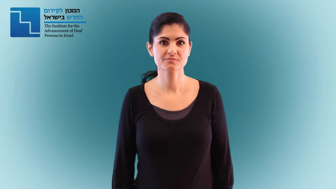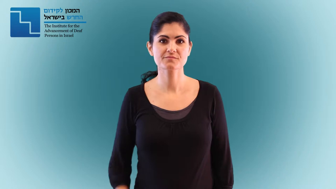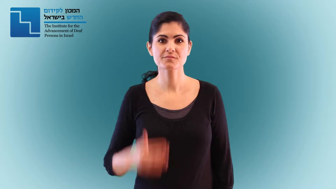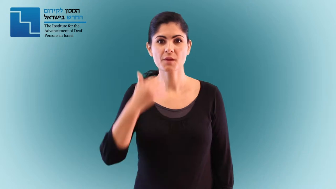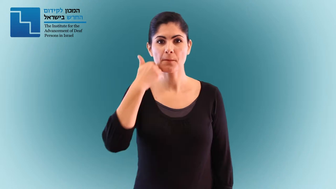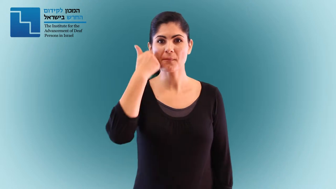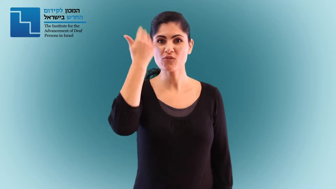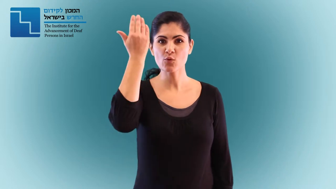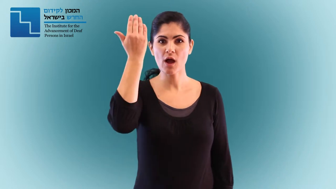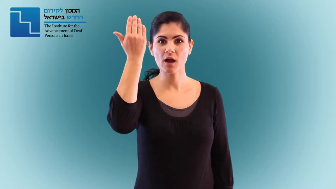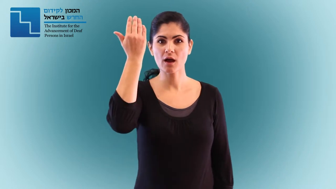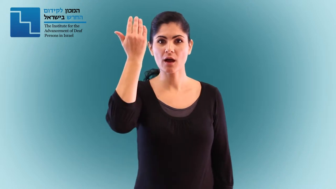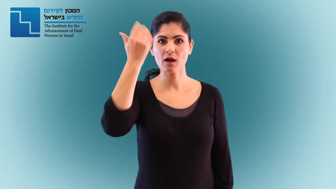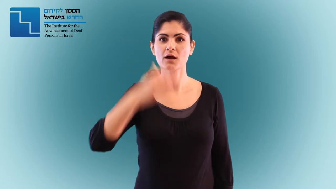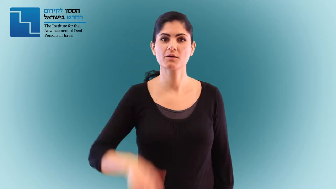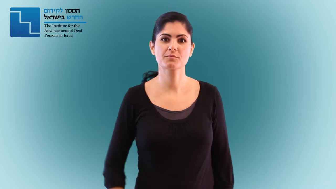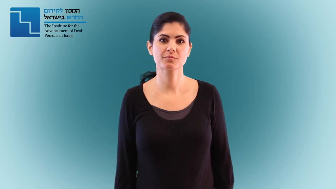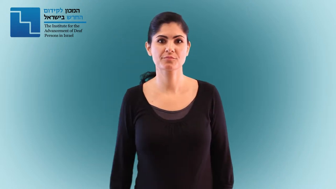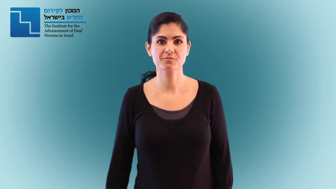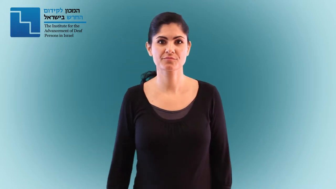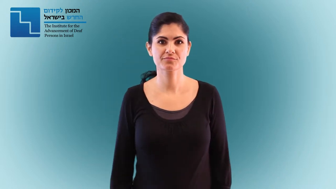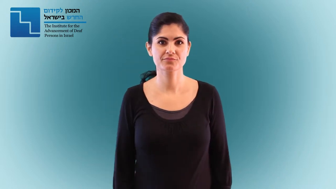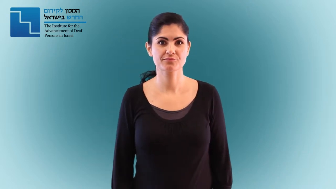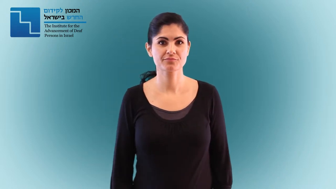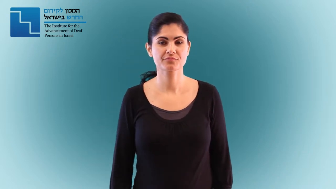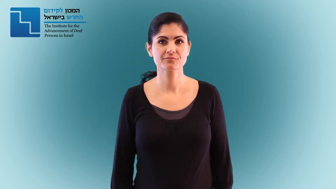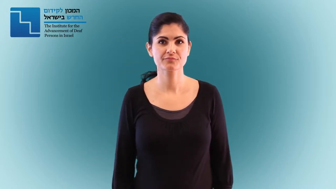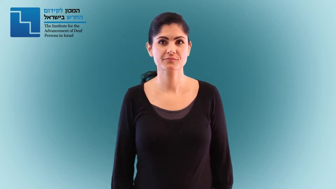מבוגר